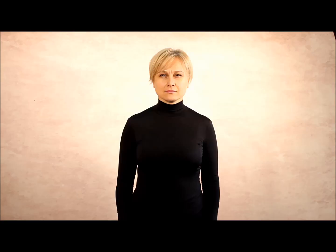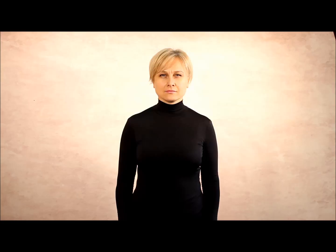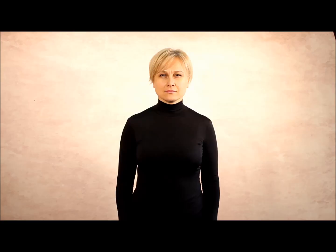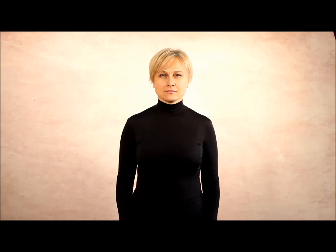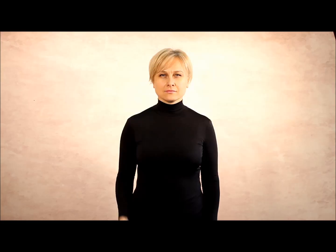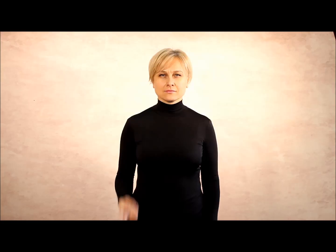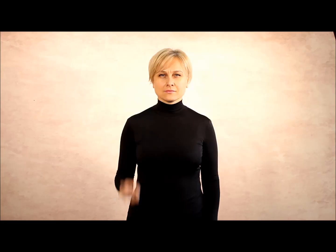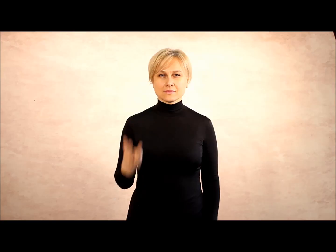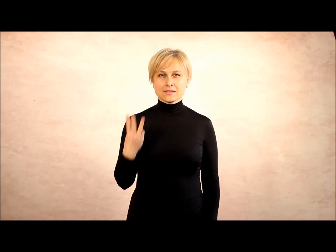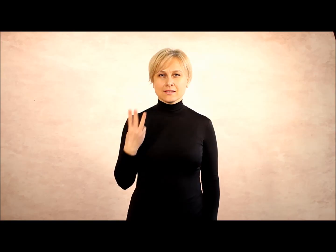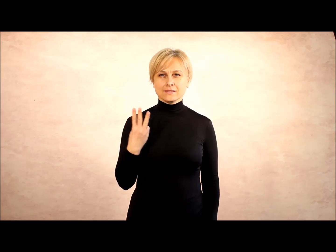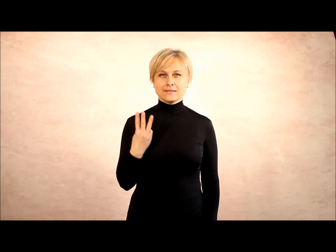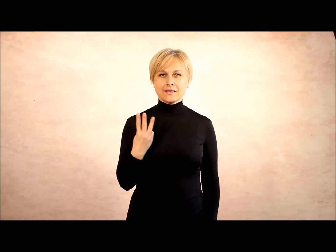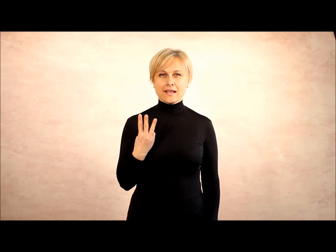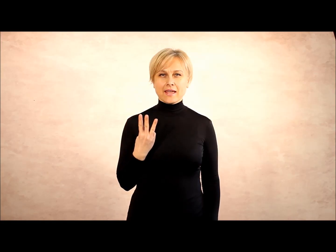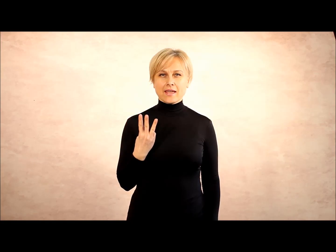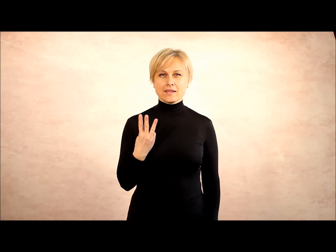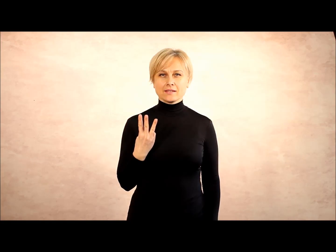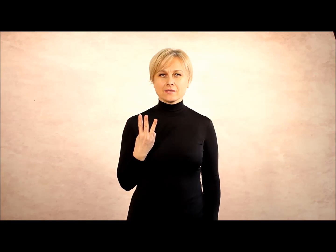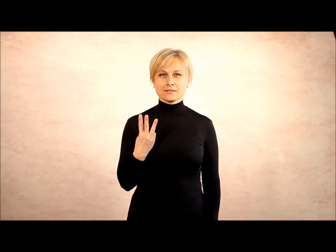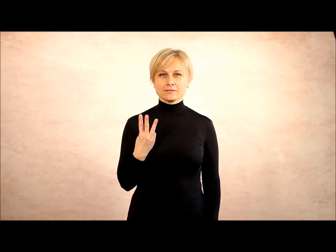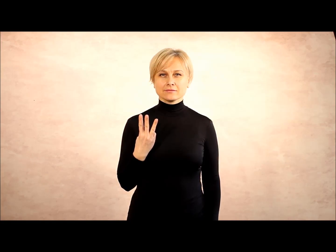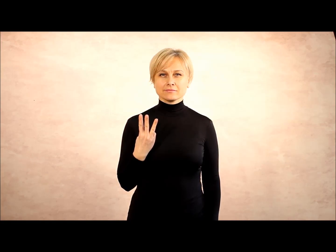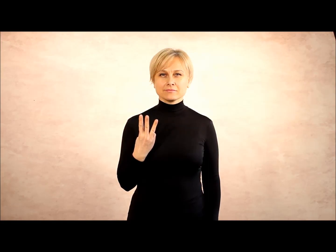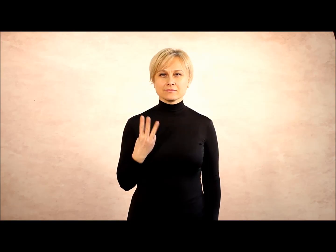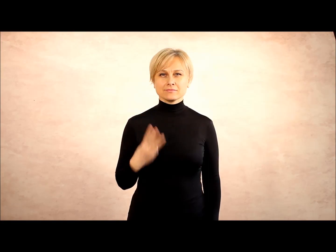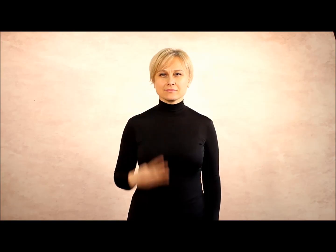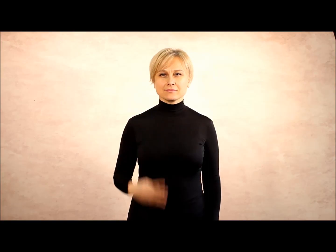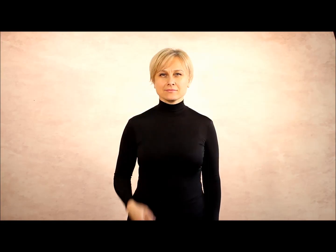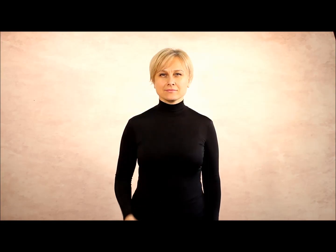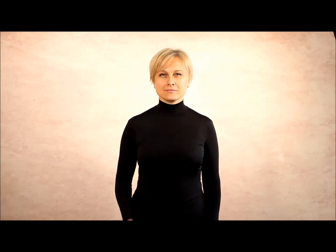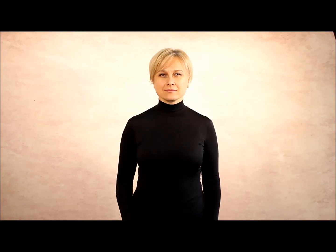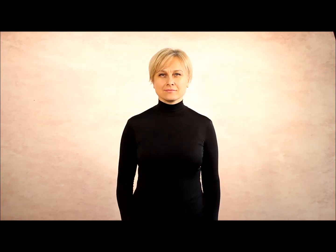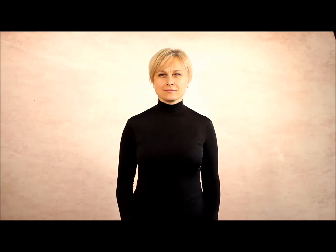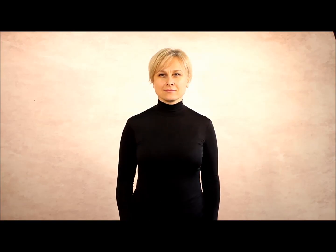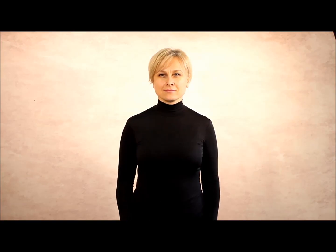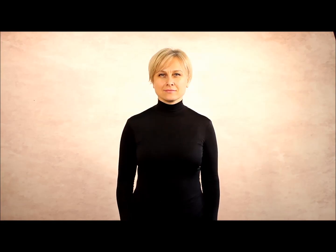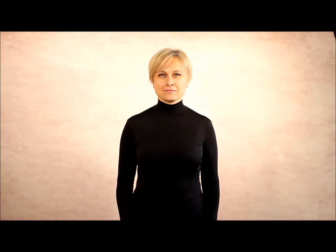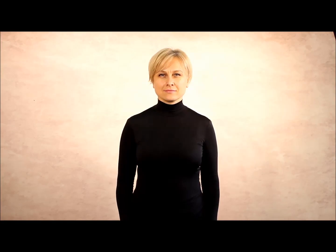3